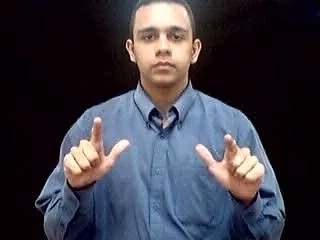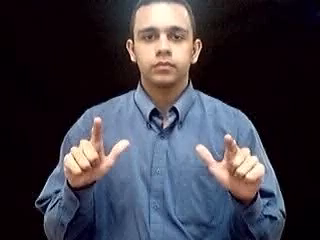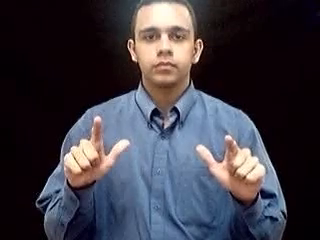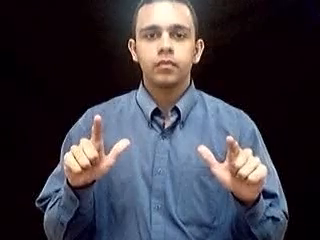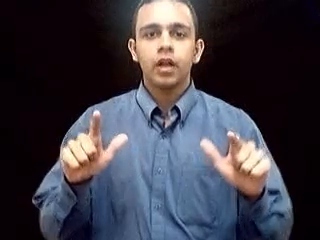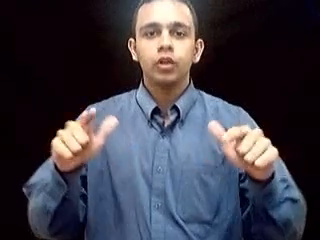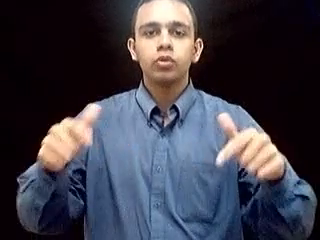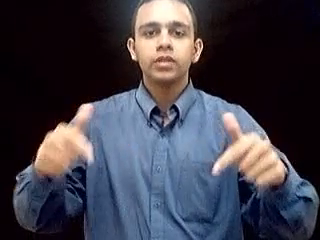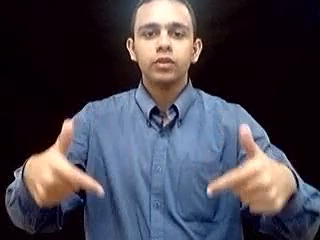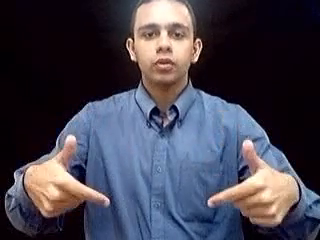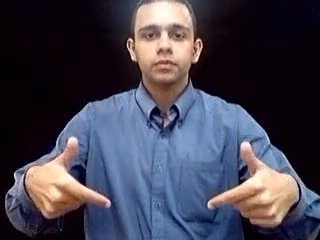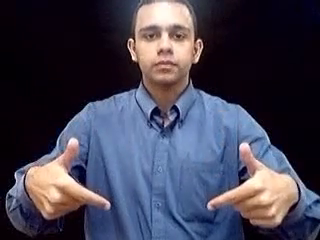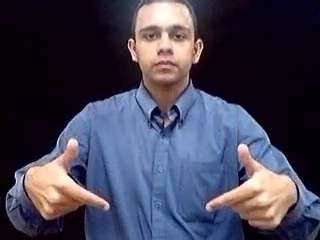lutador